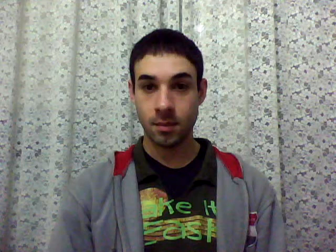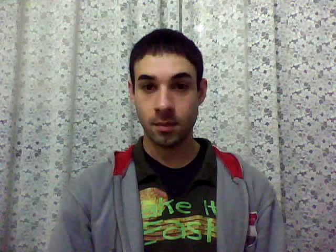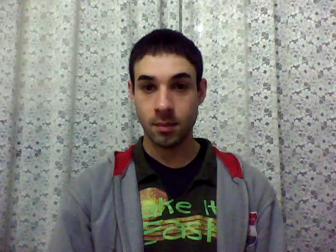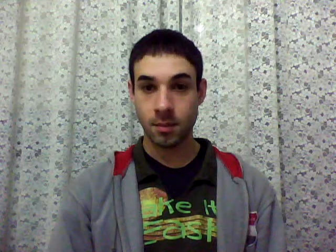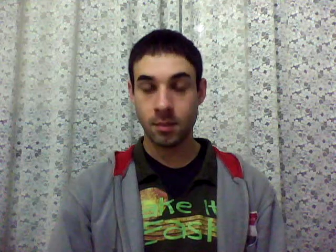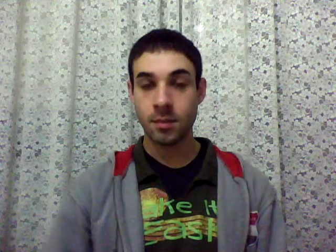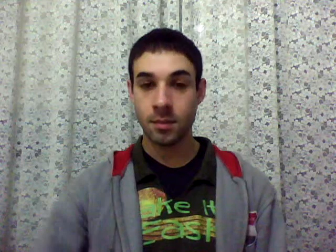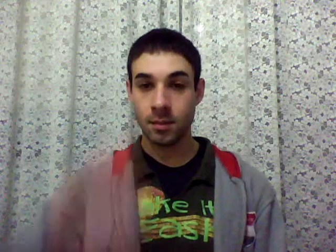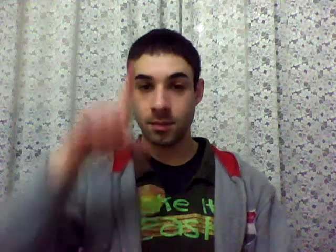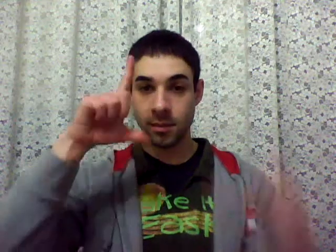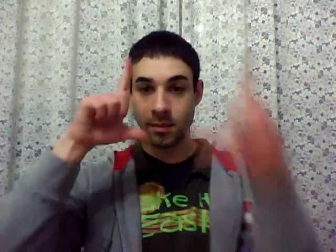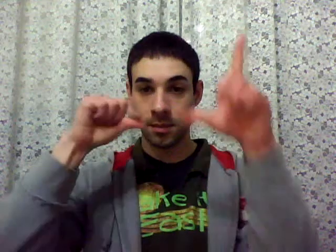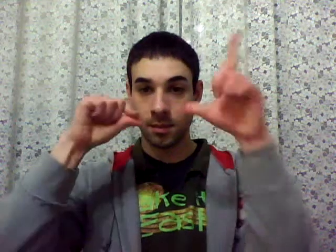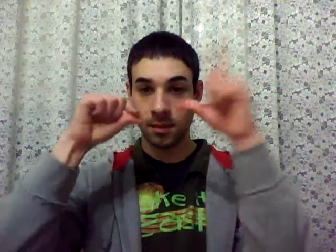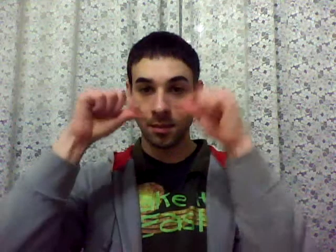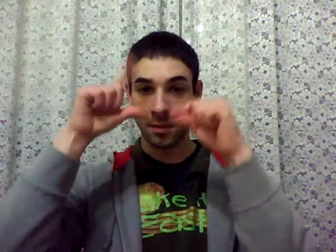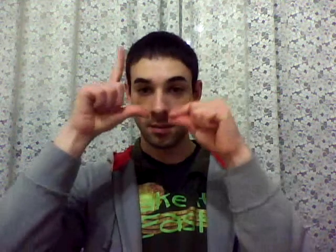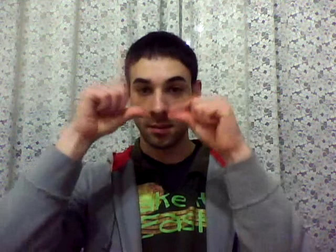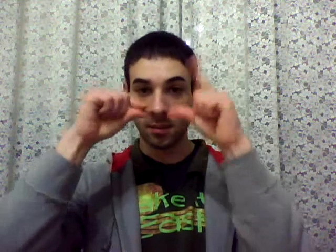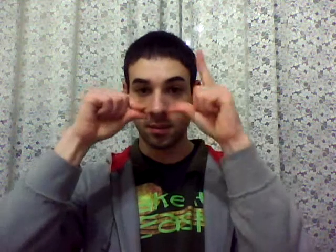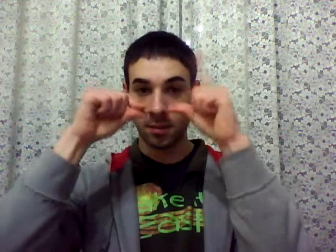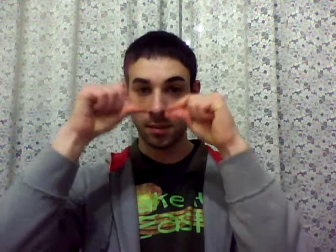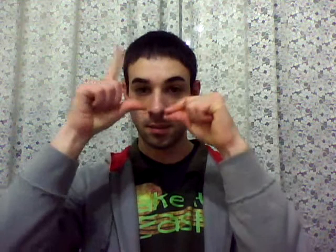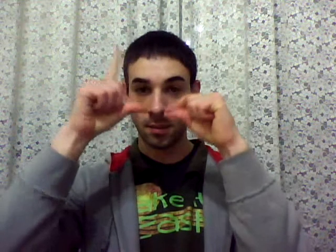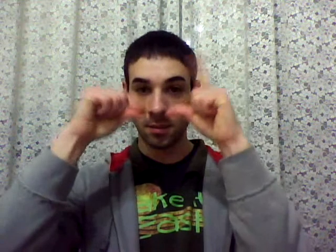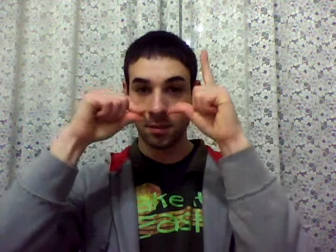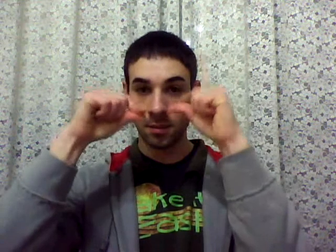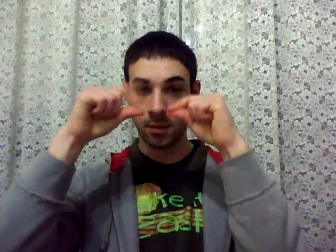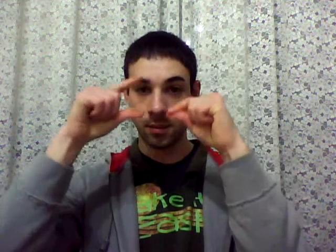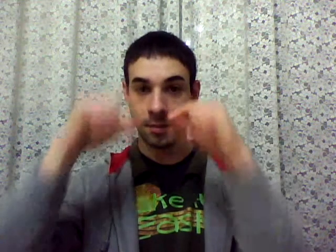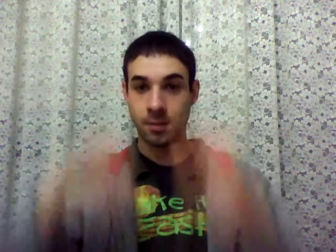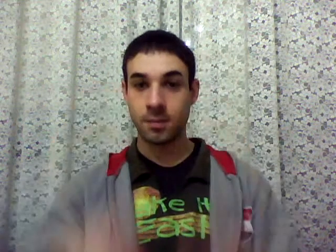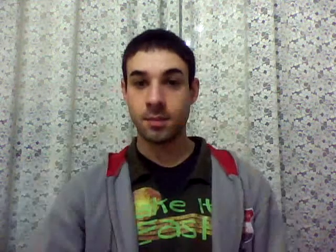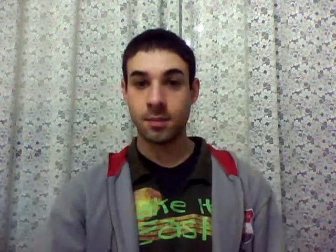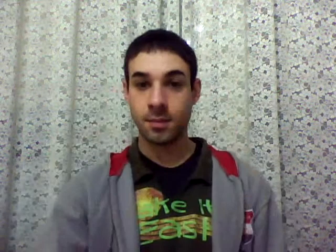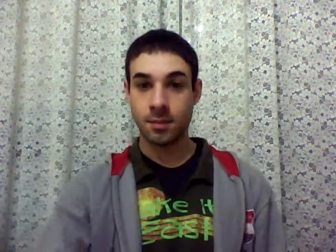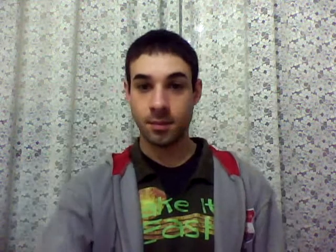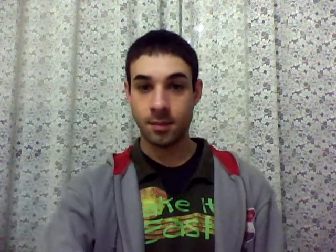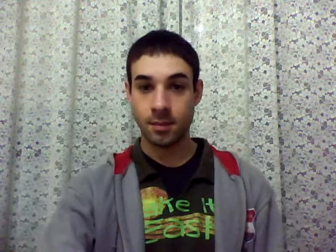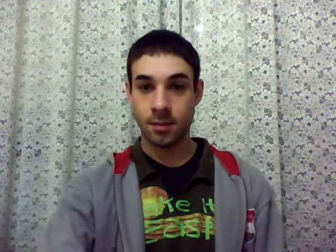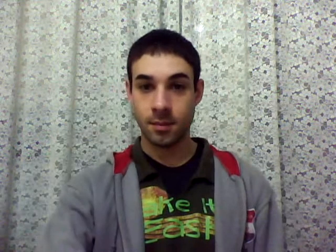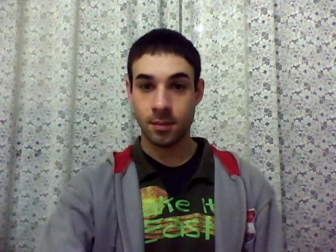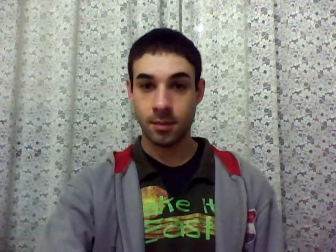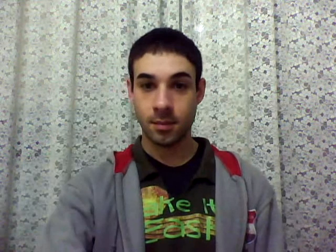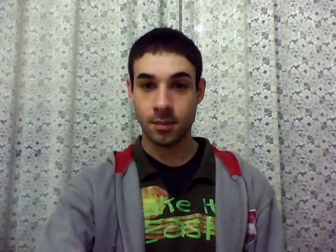Stella